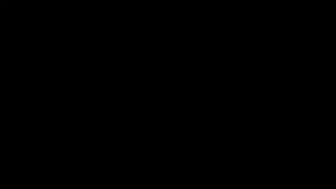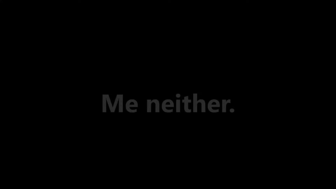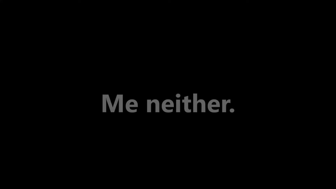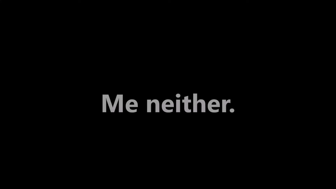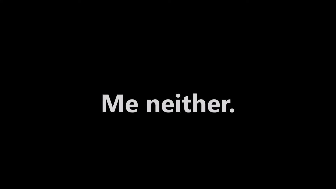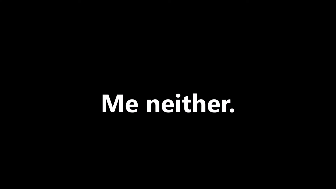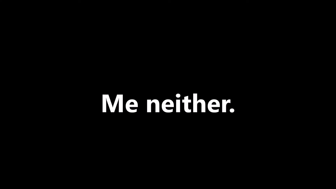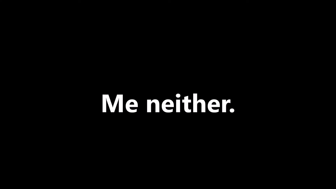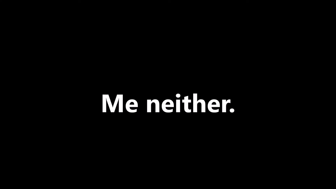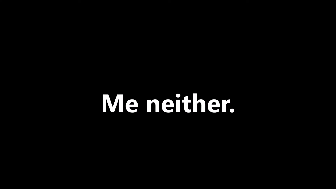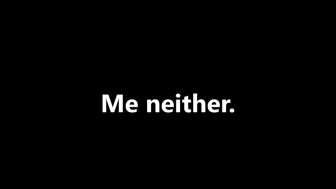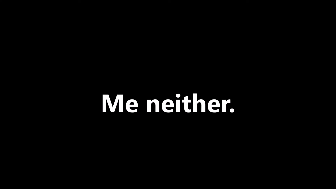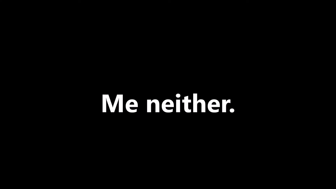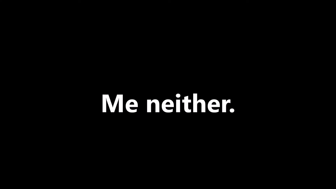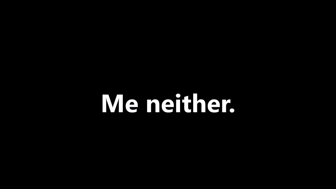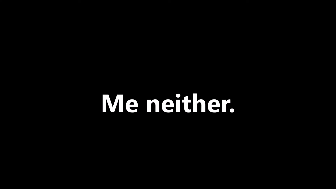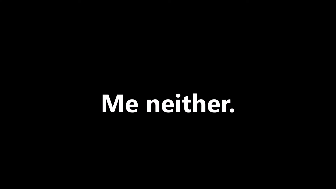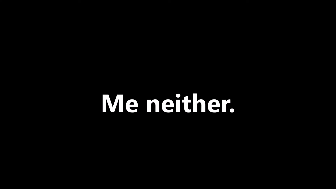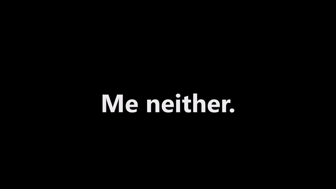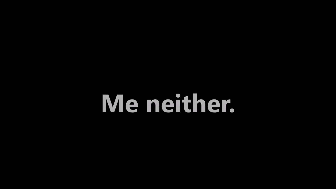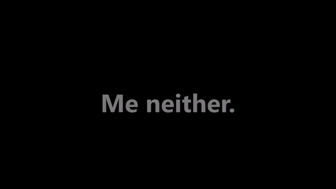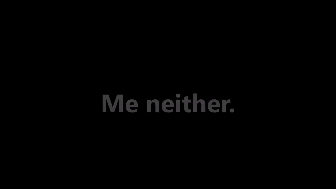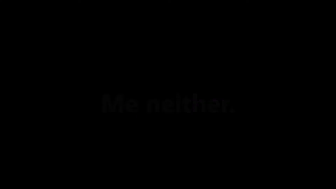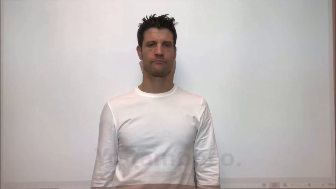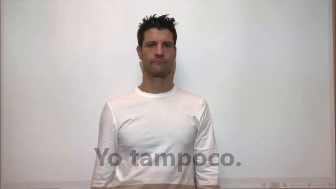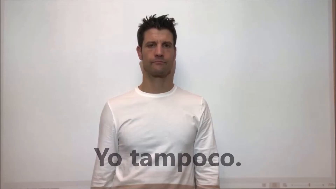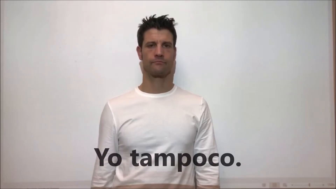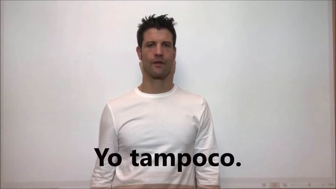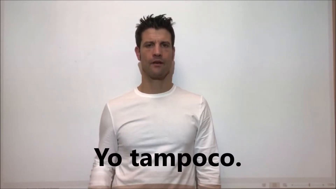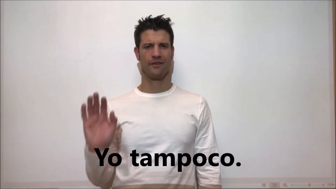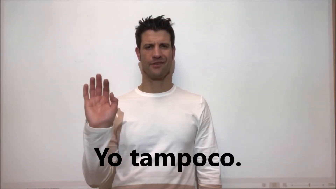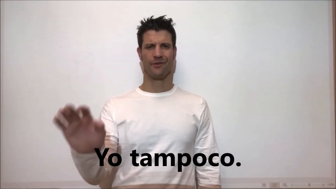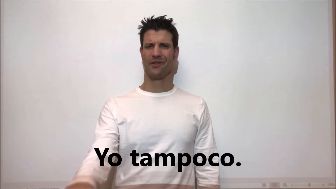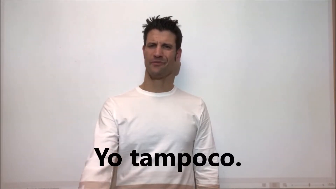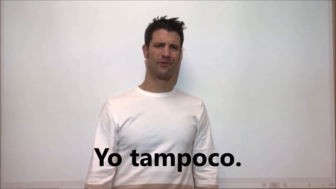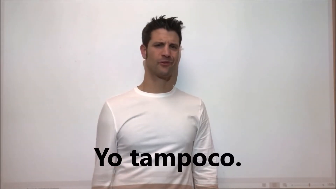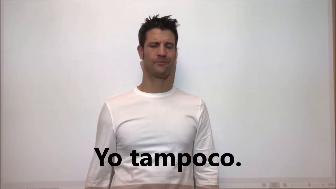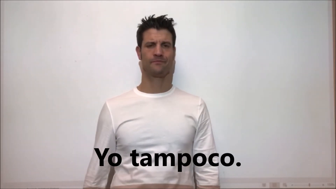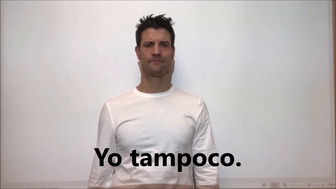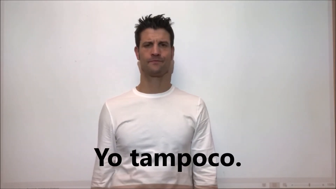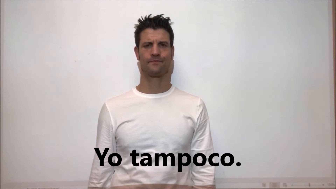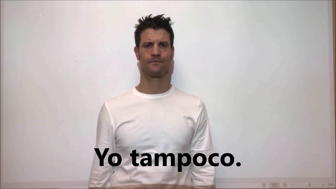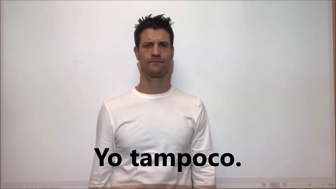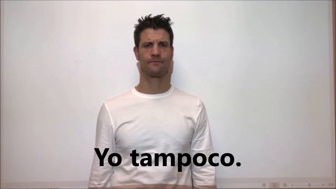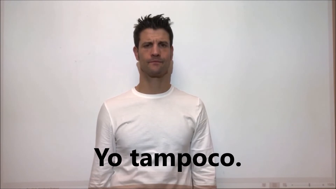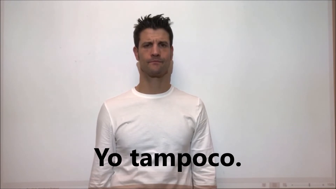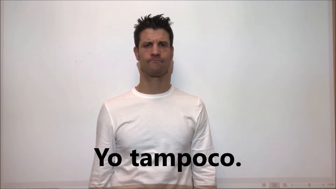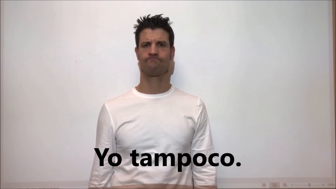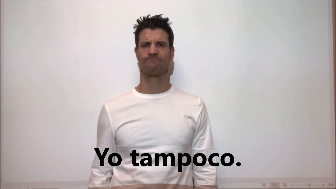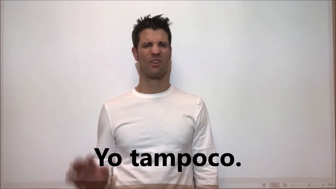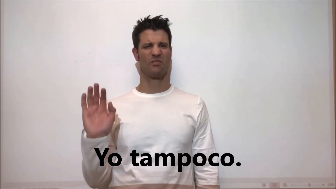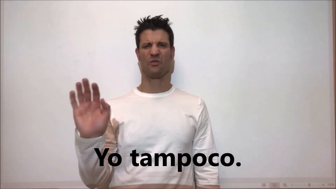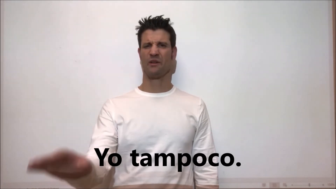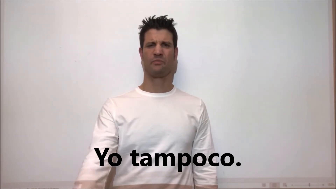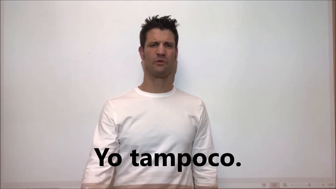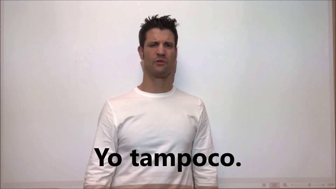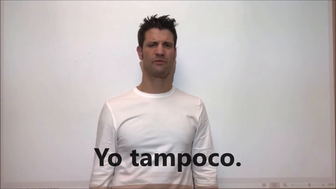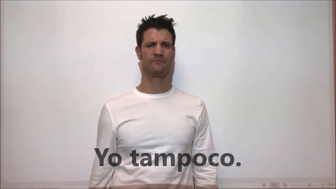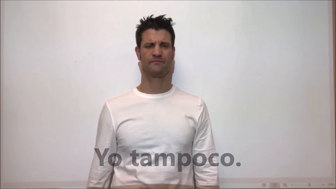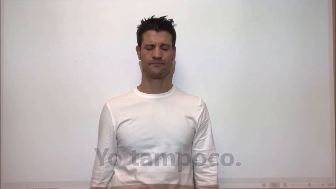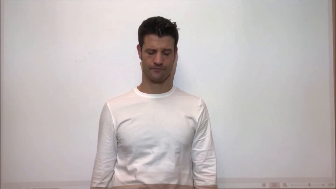Yo tampoco